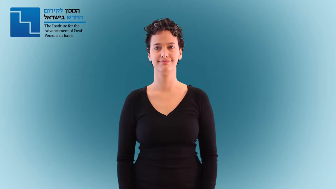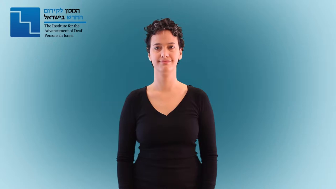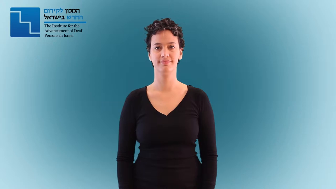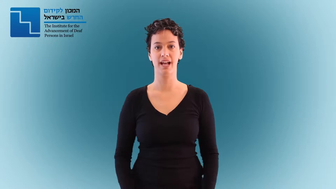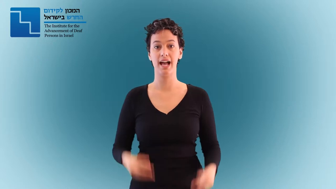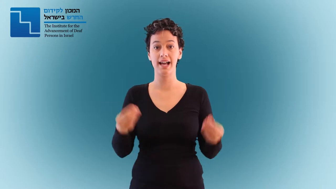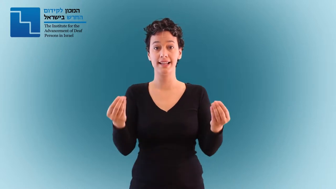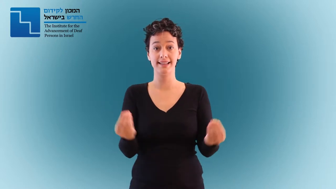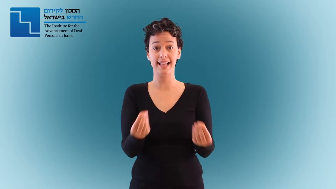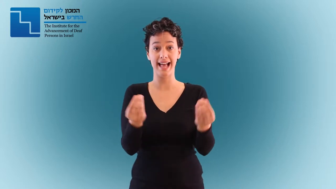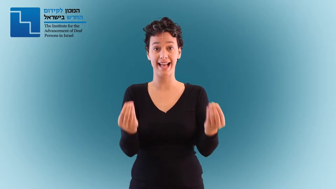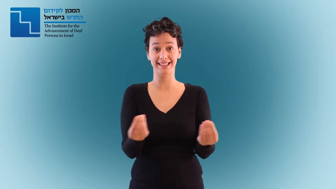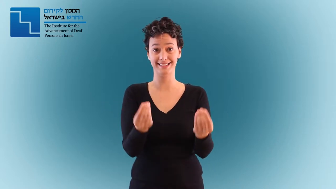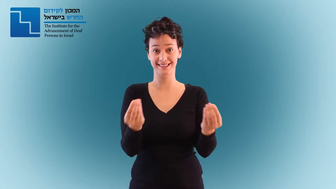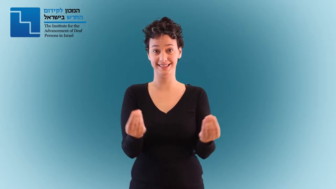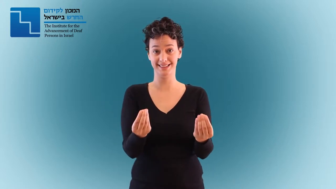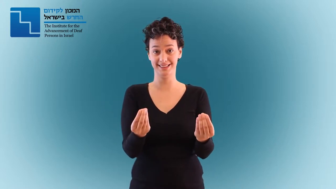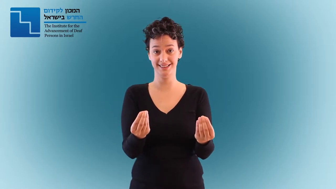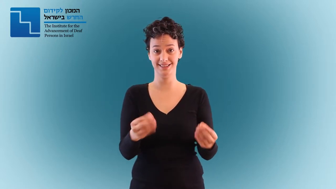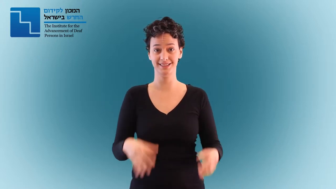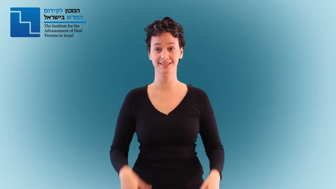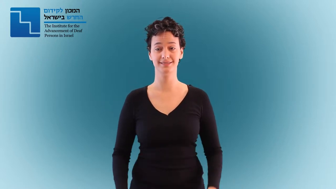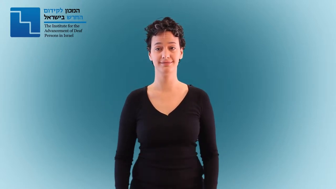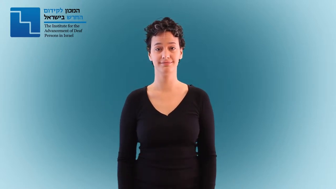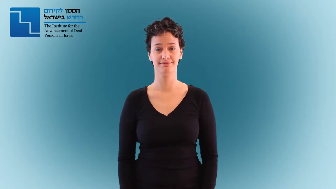נכס